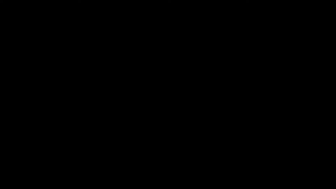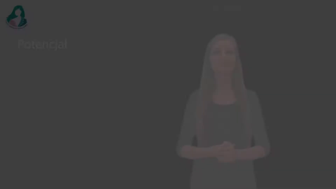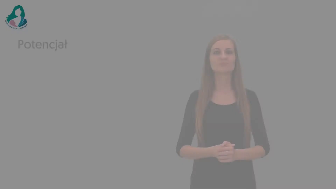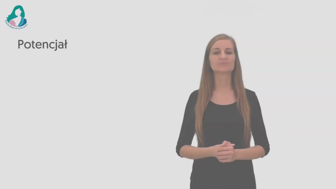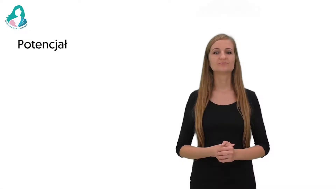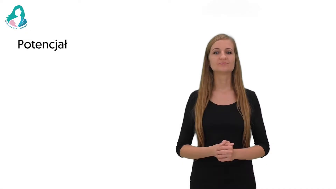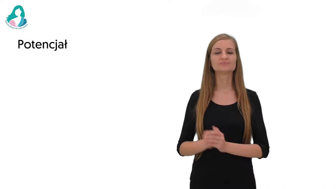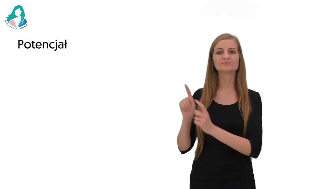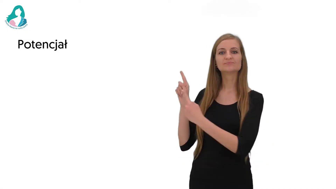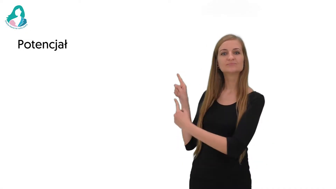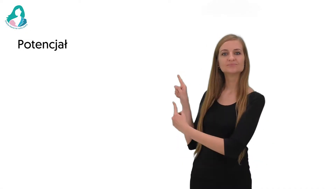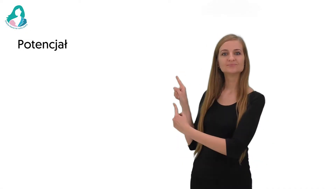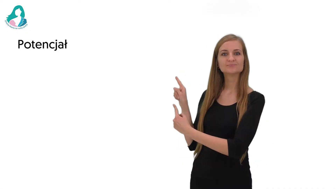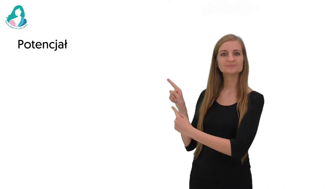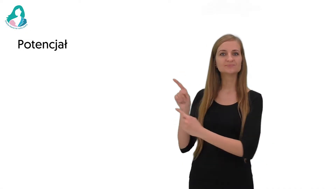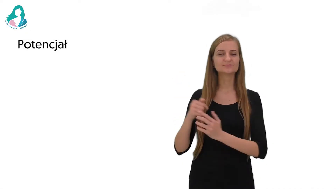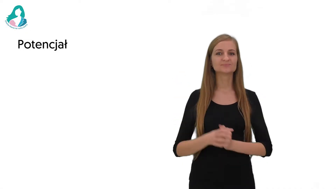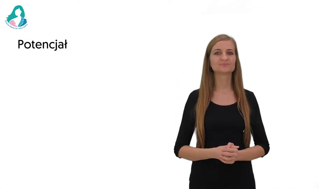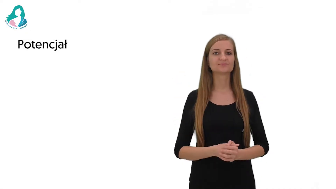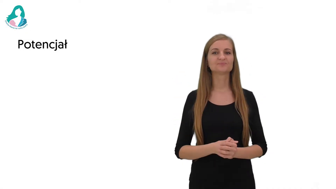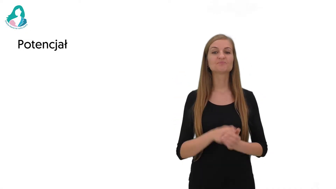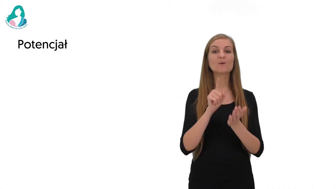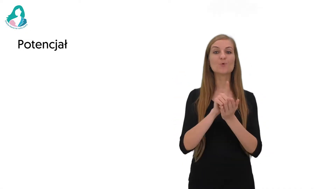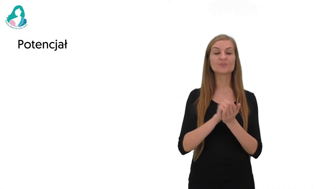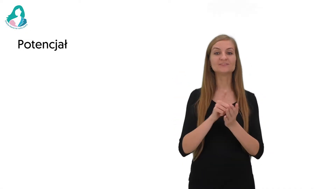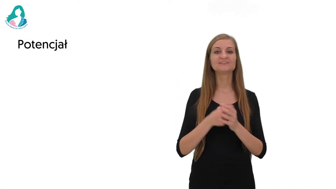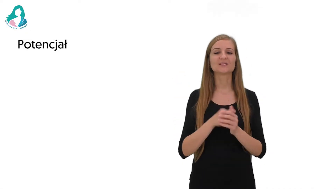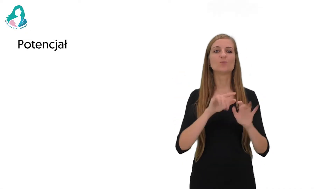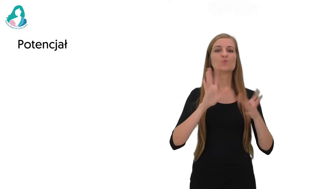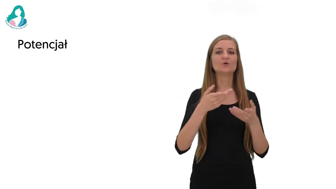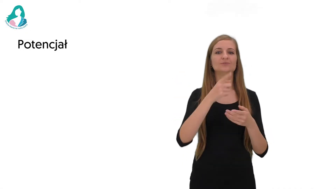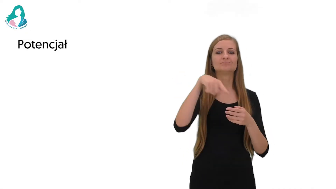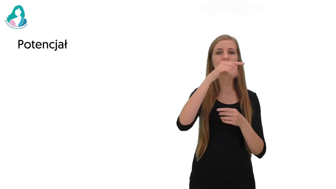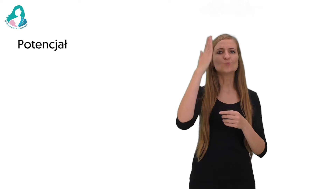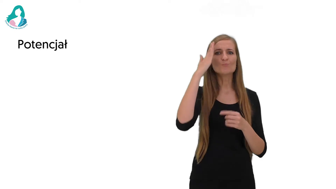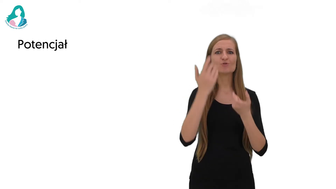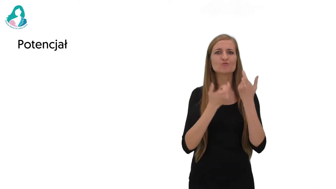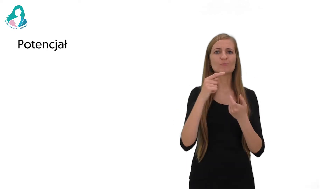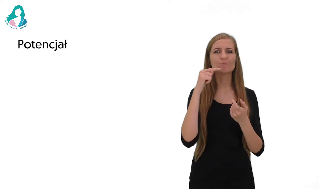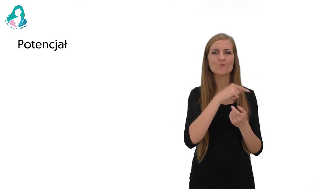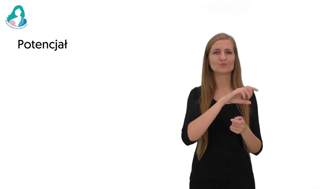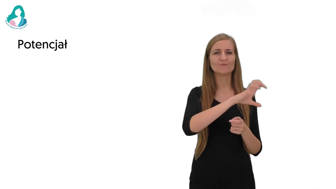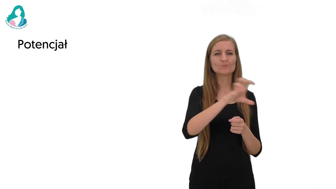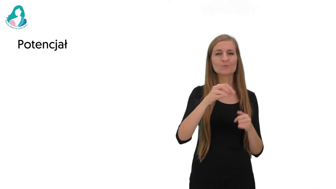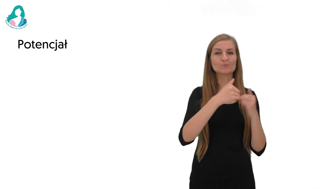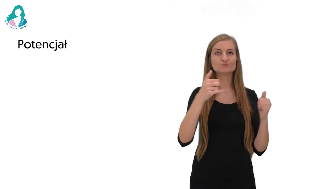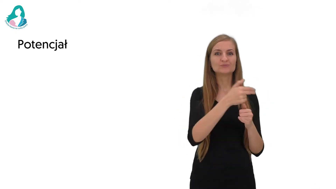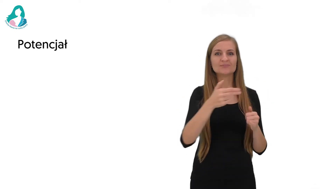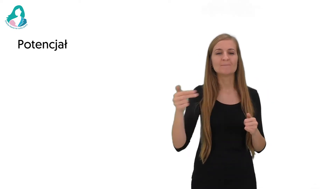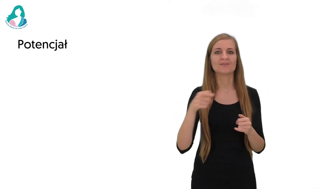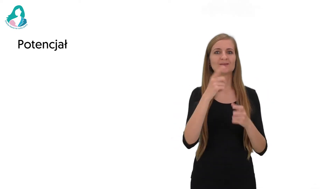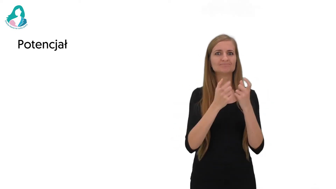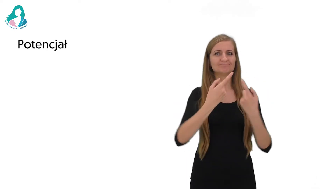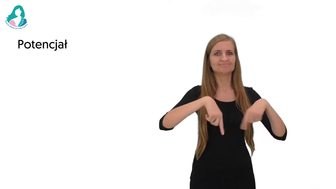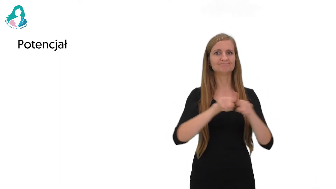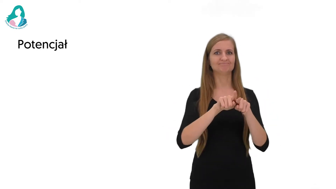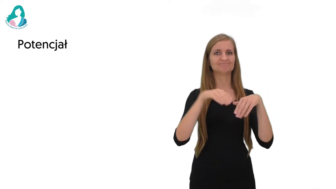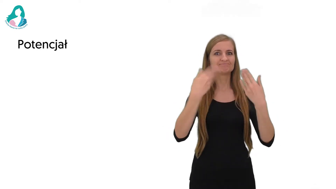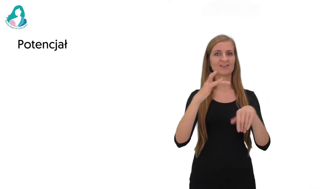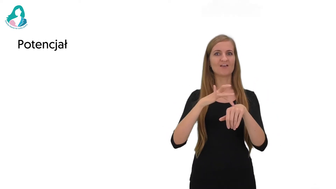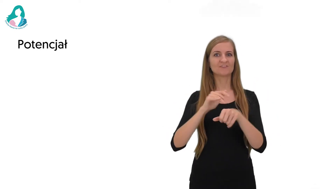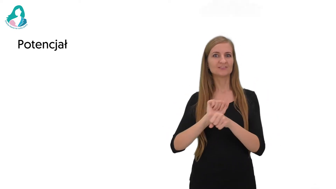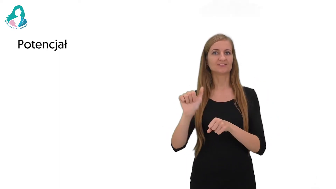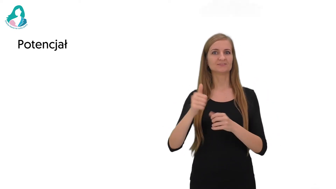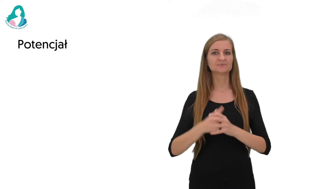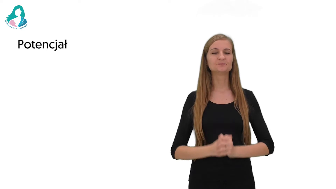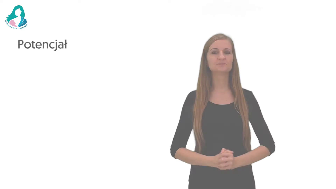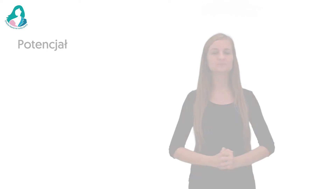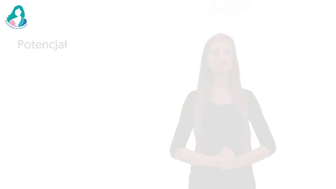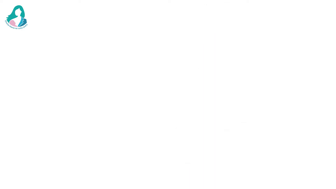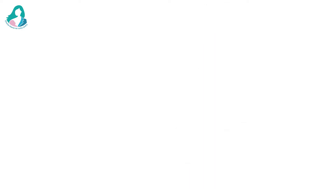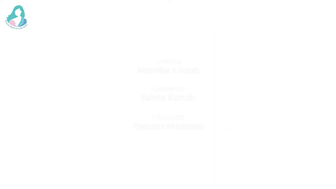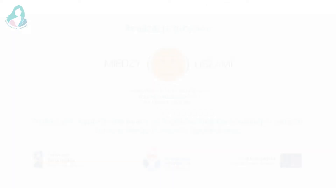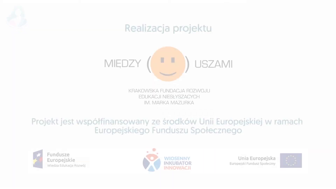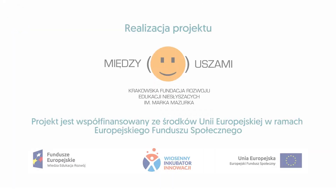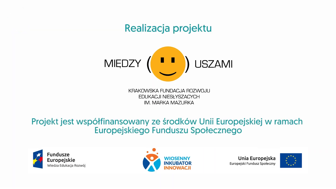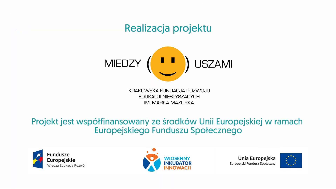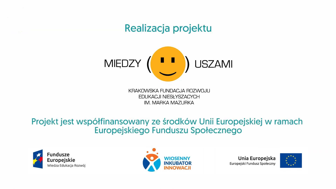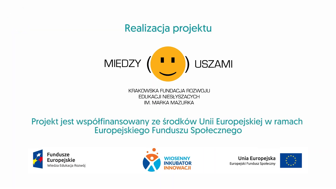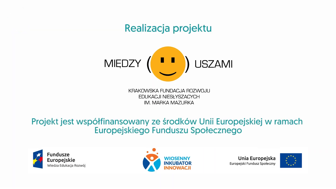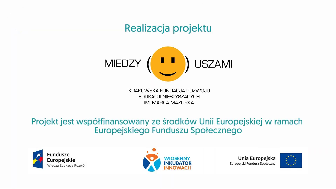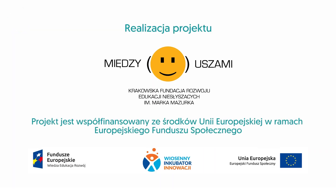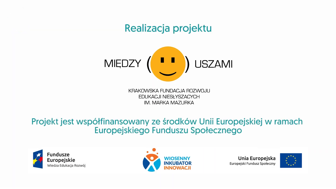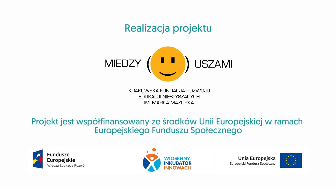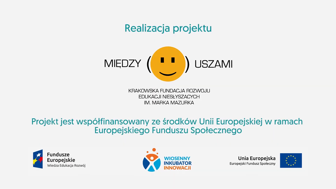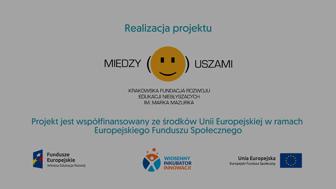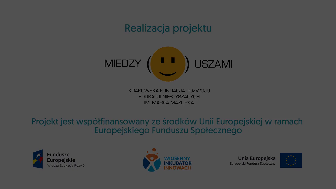Potencjał